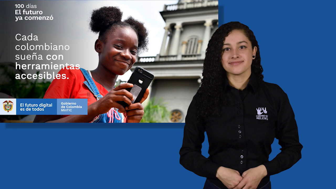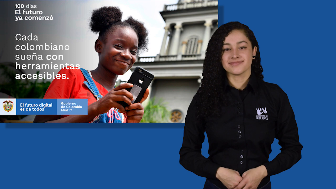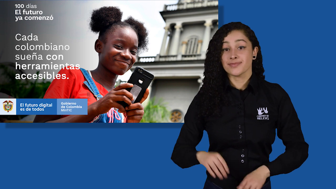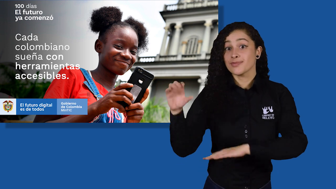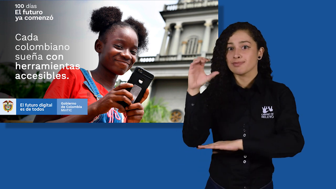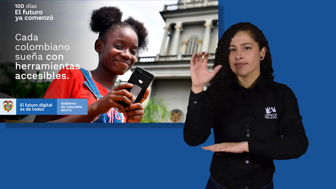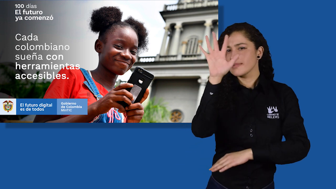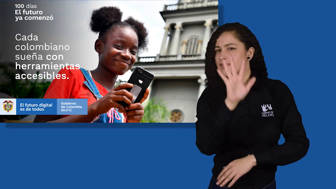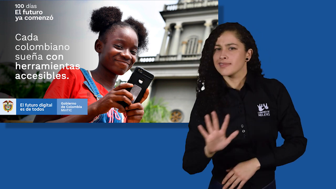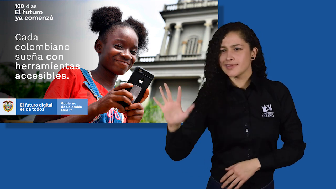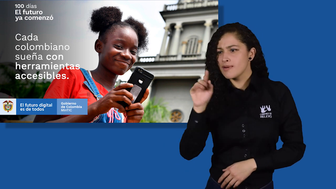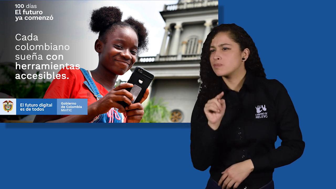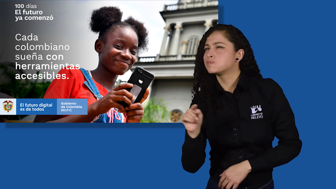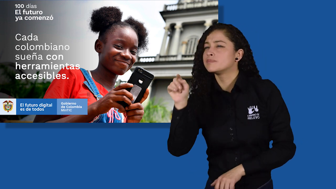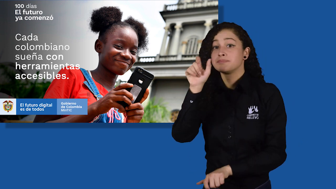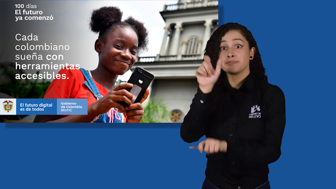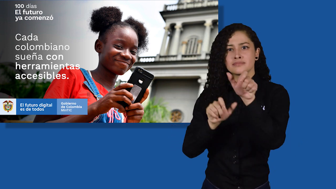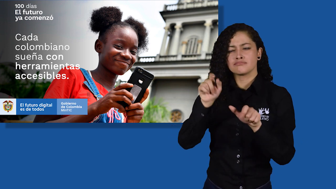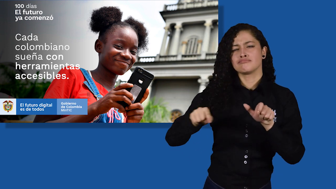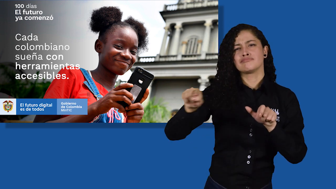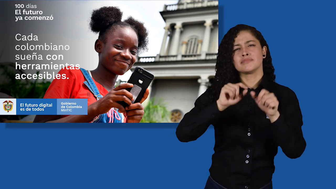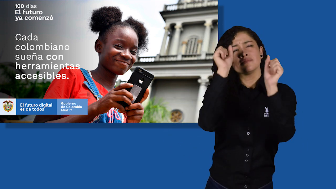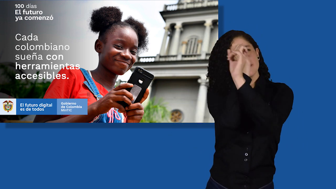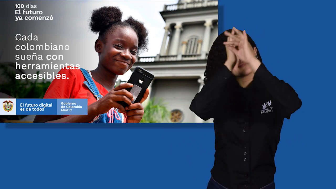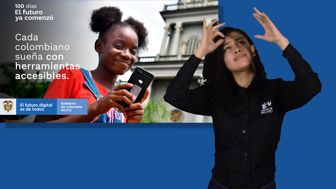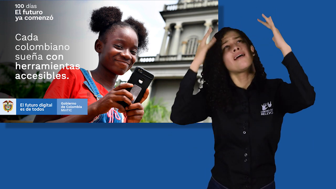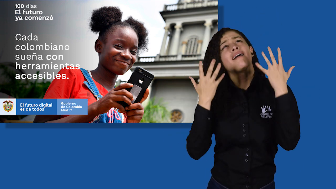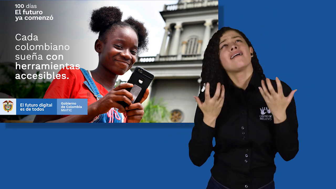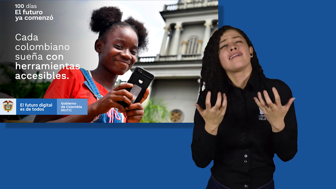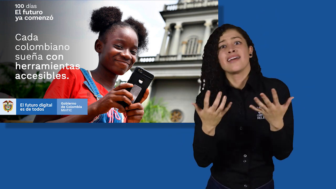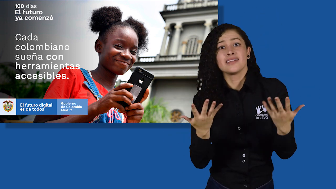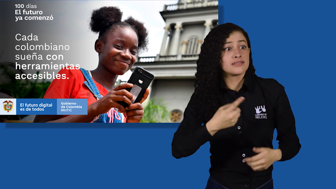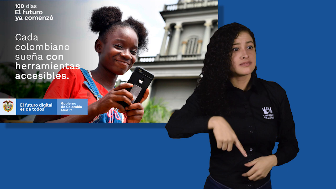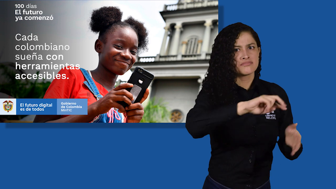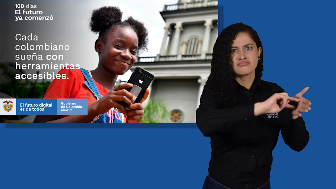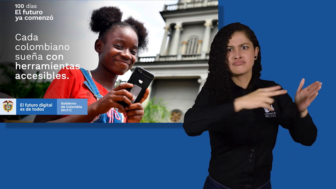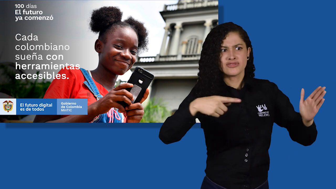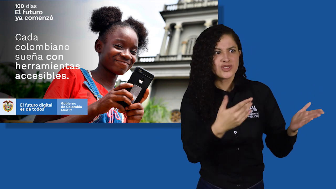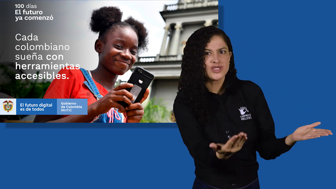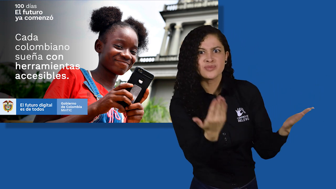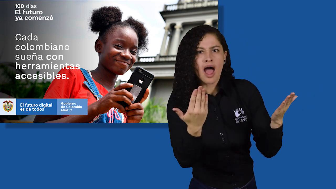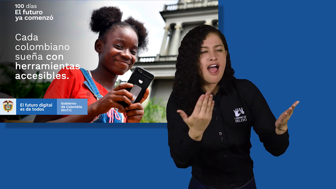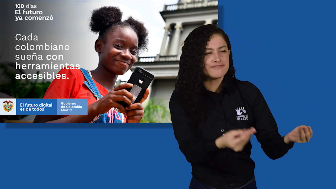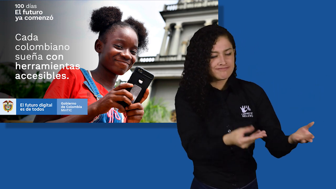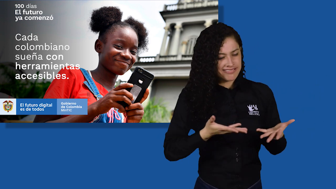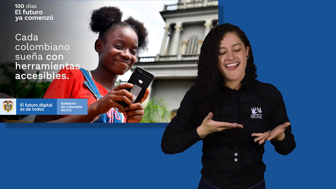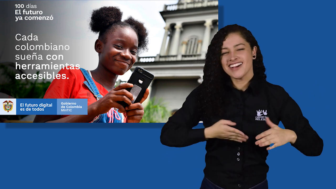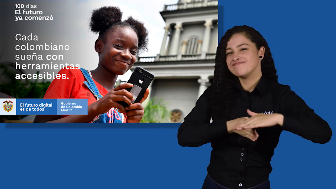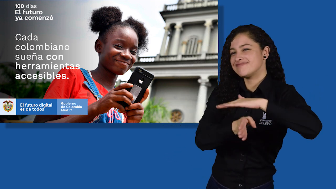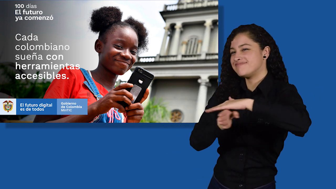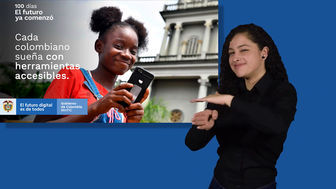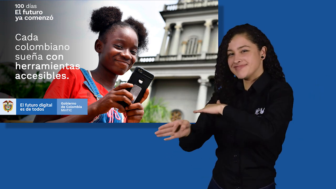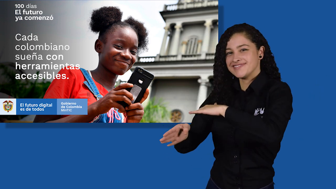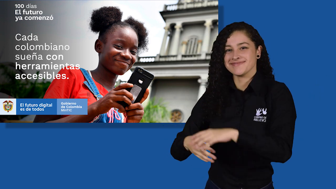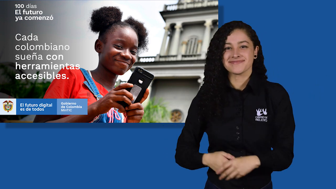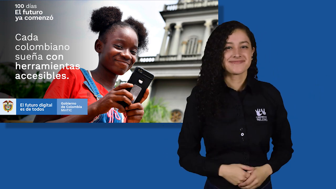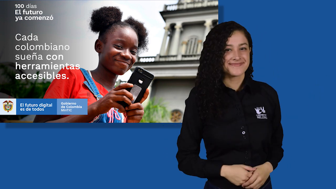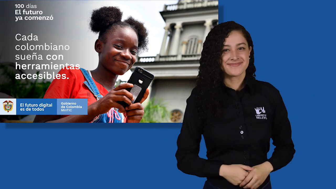Igualdad de oportunidades para todos los Colombianos